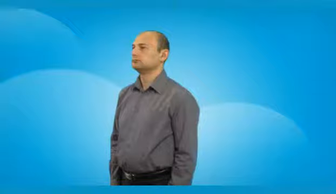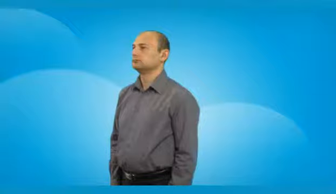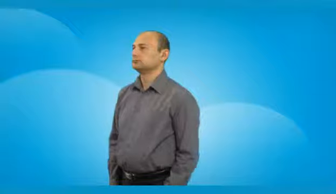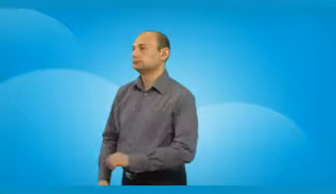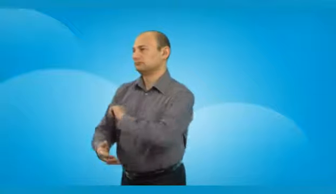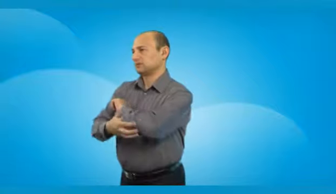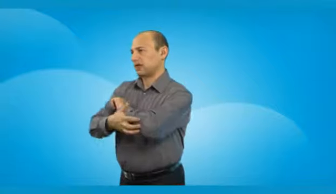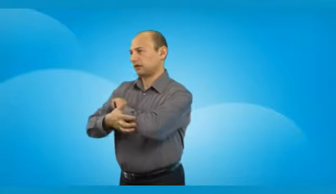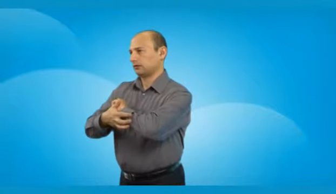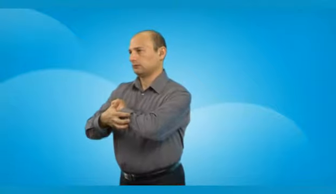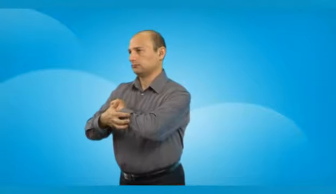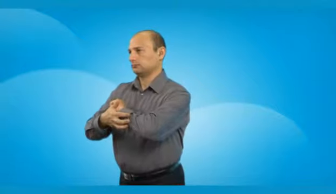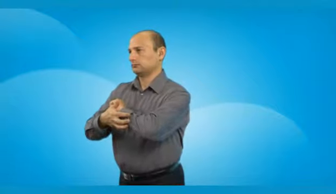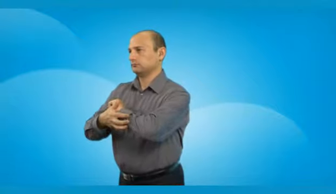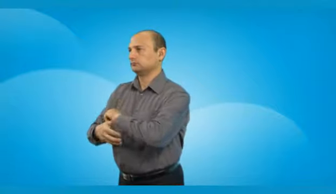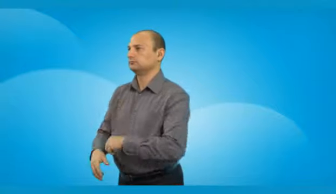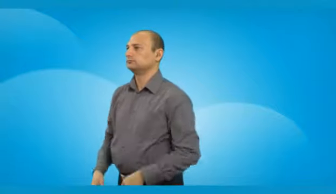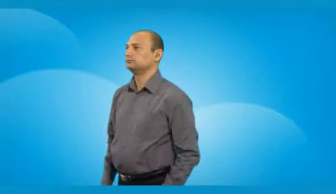Szegény